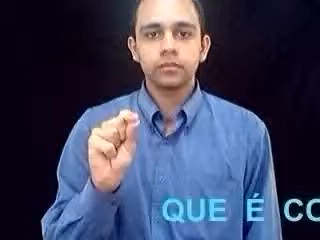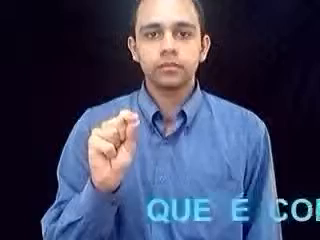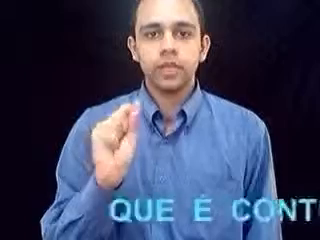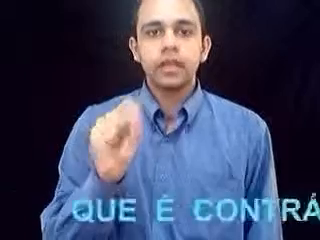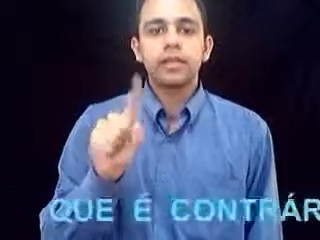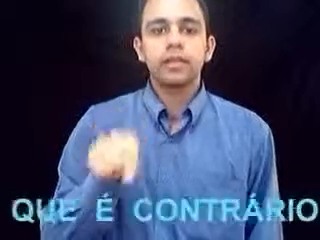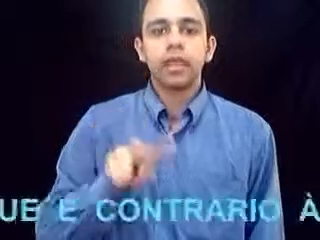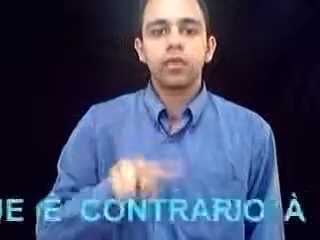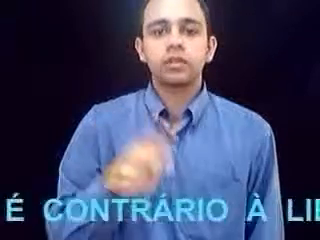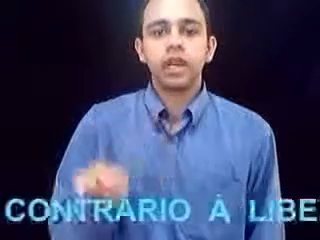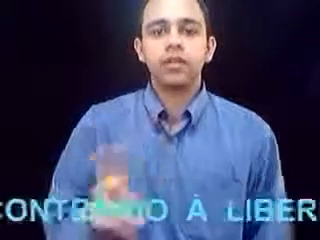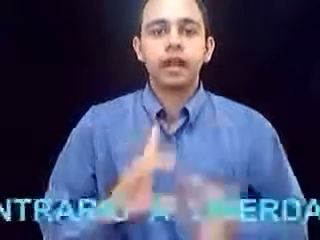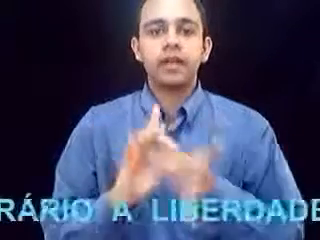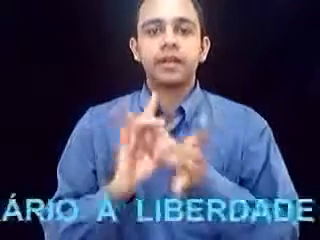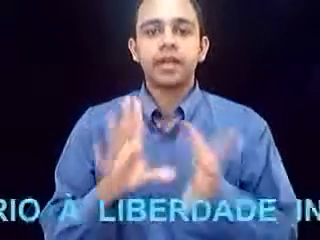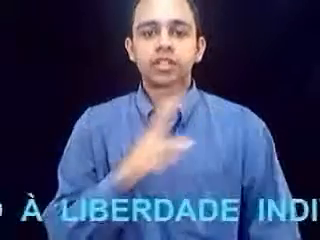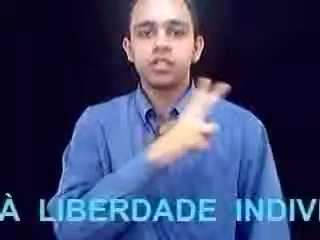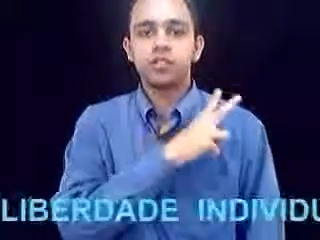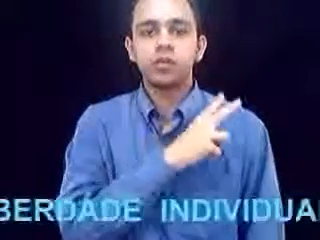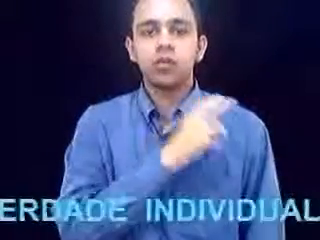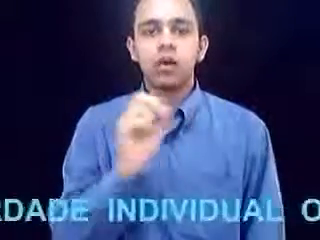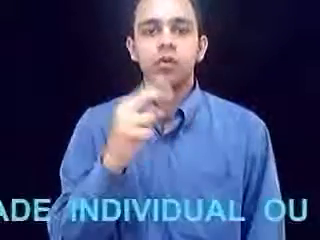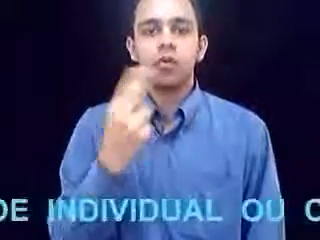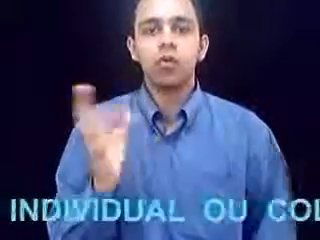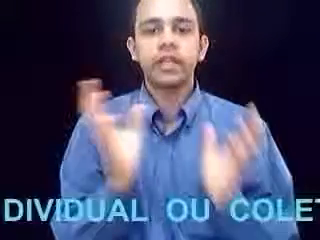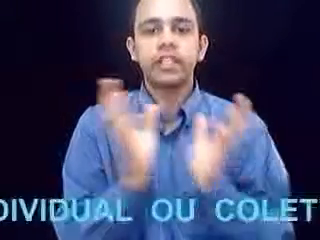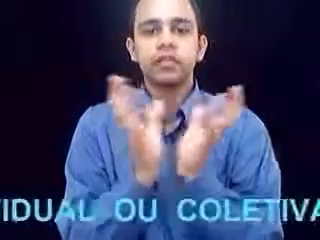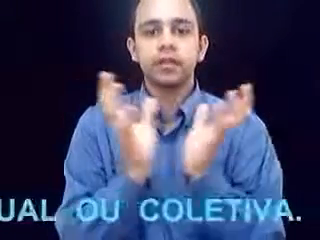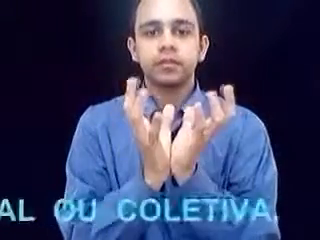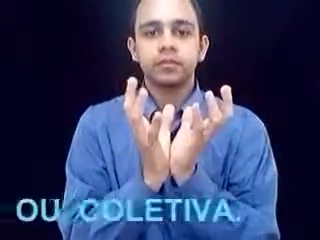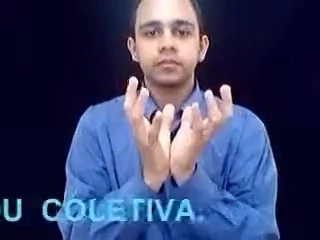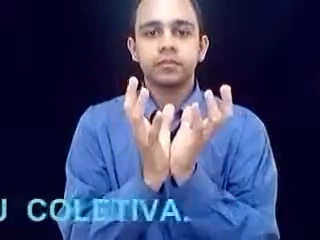rretrogrado